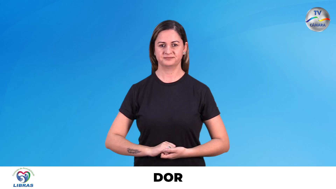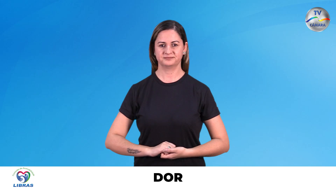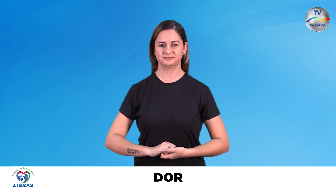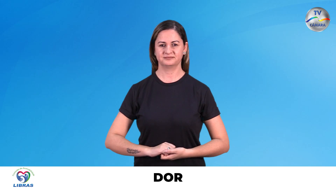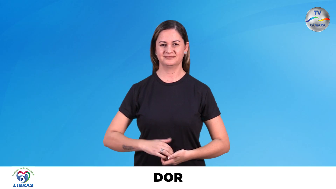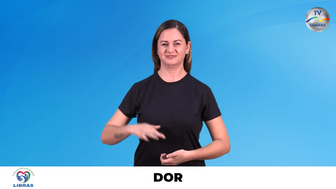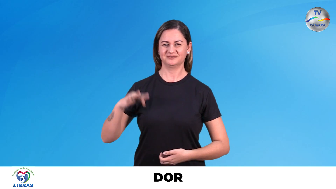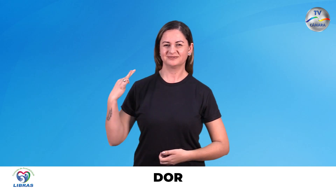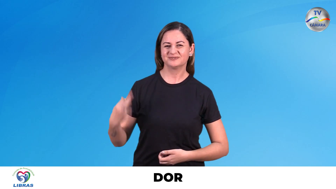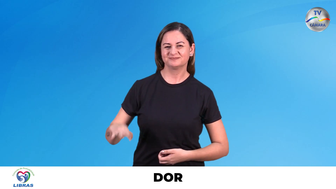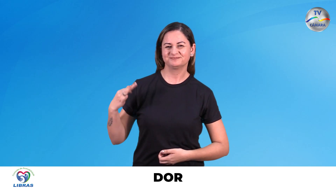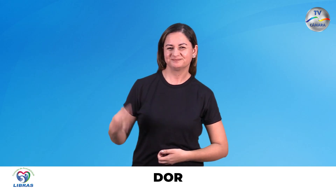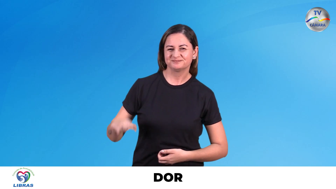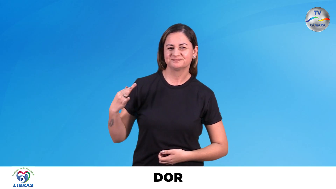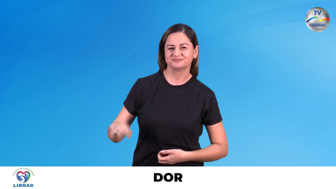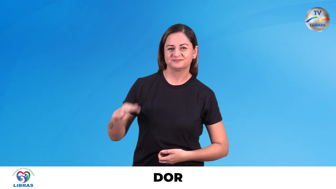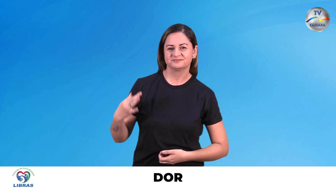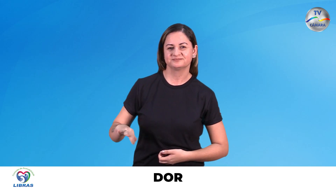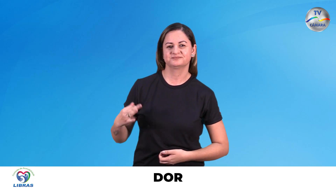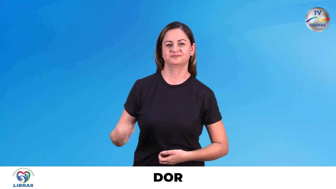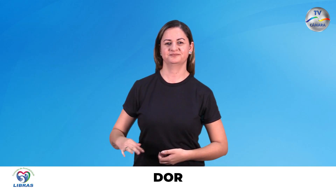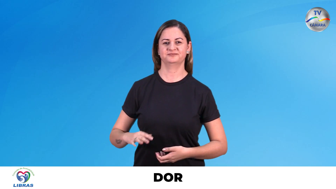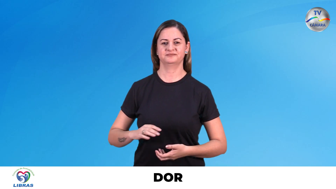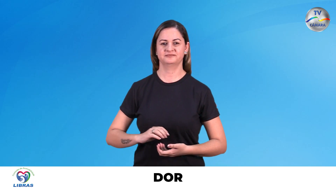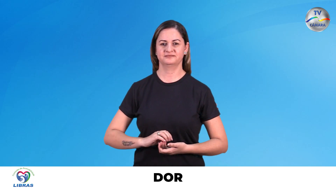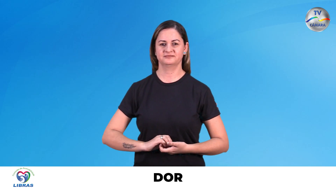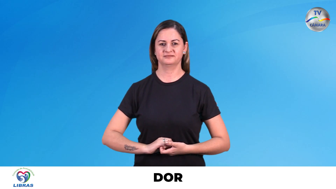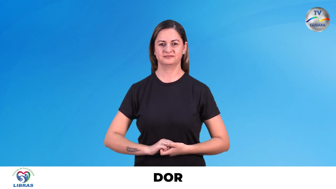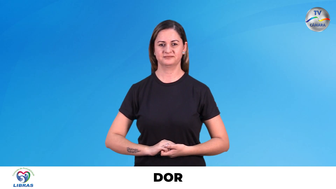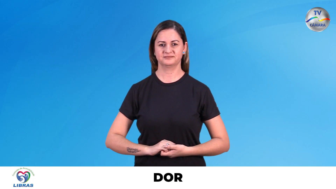Dor